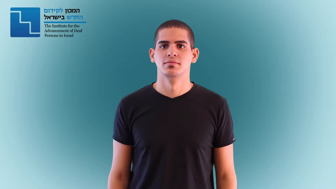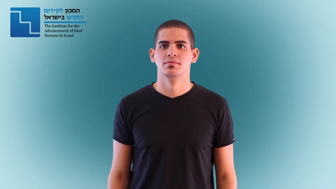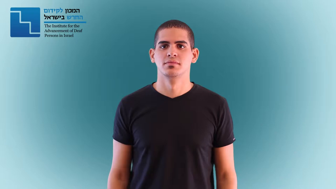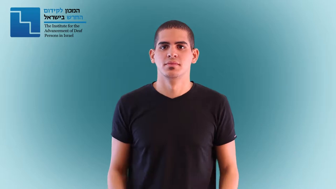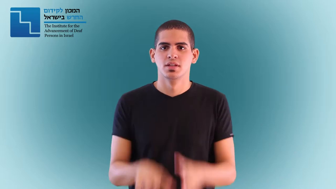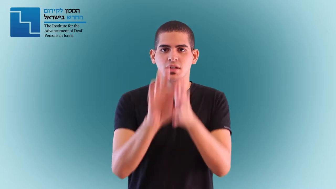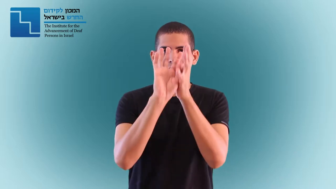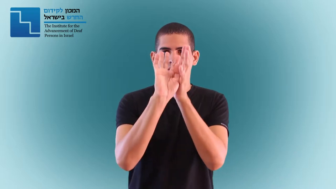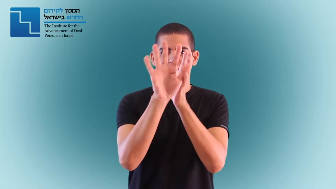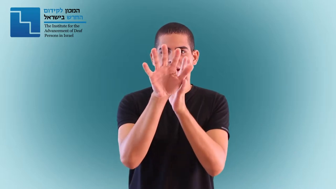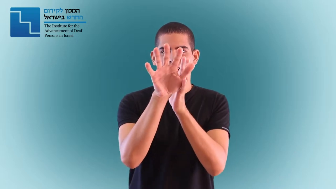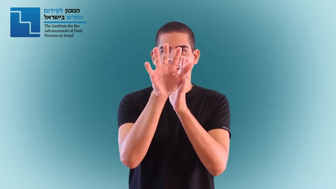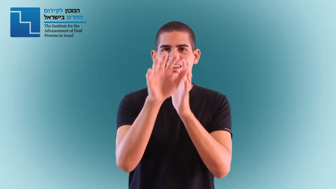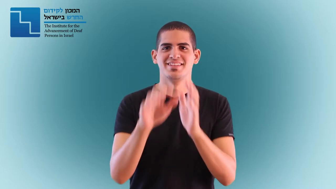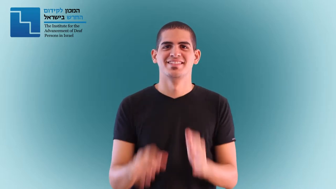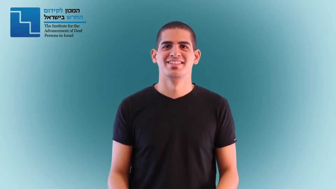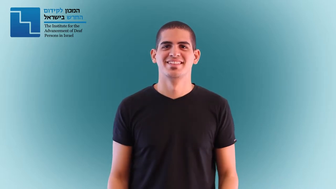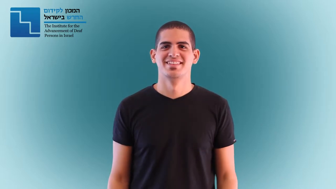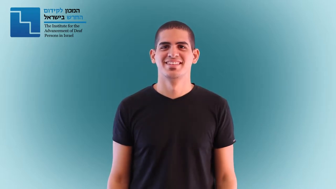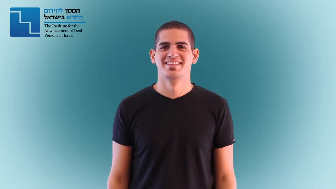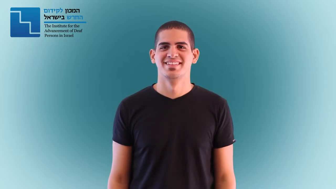כדורסל